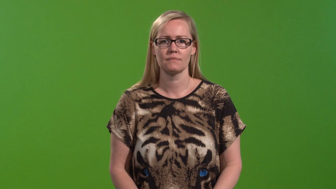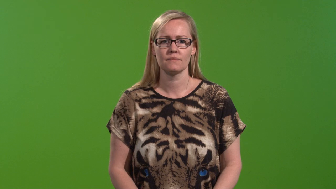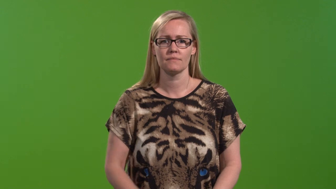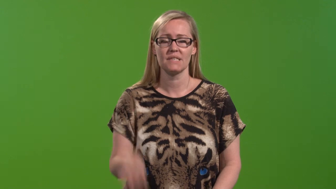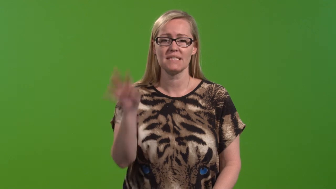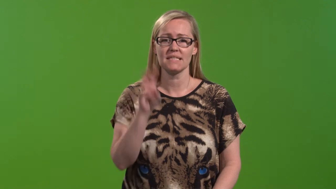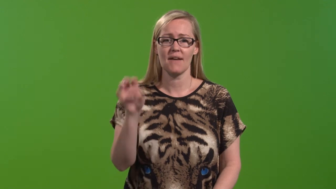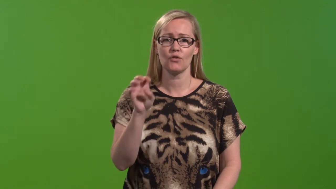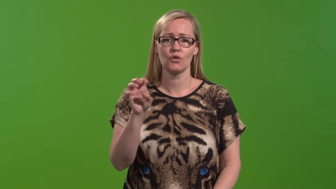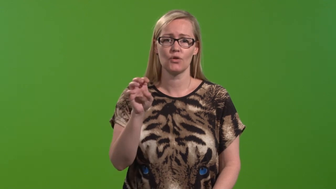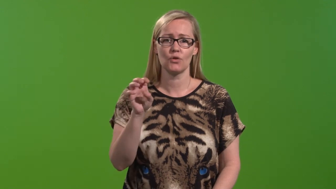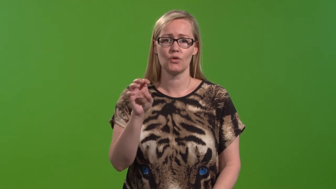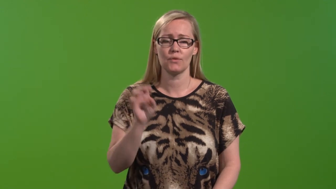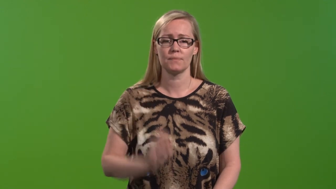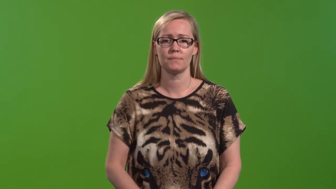stafur